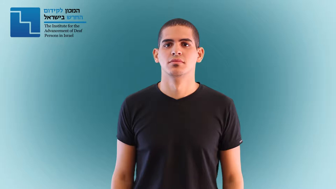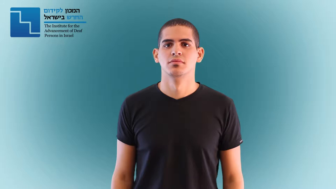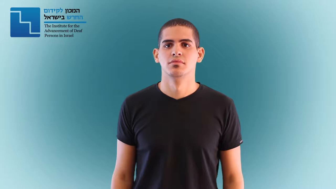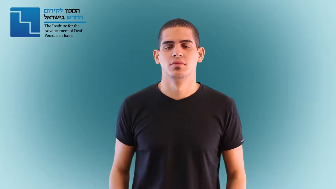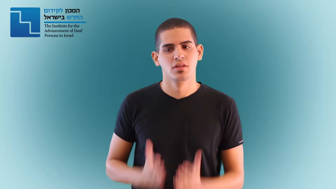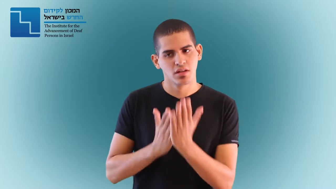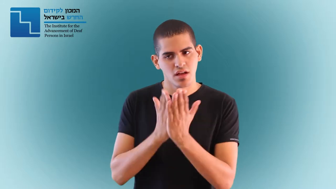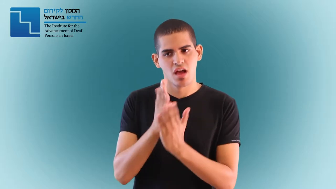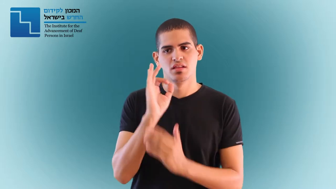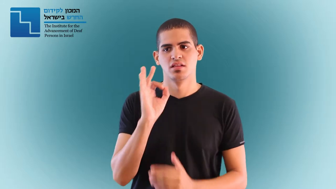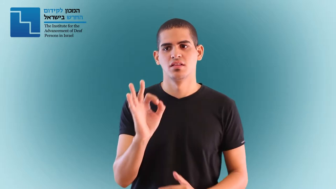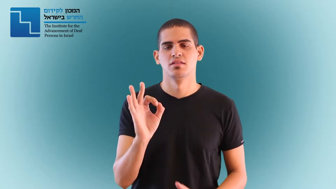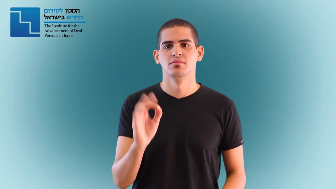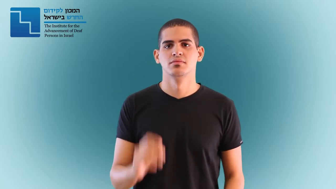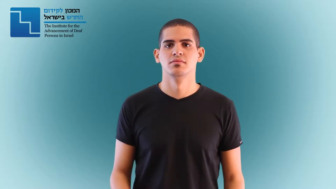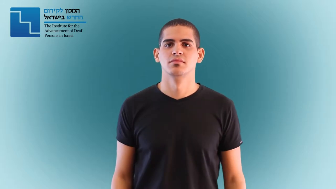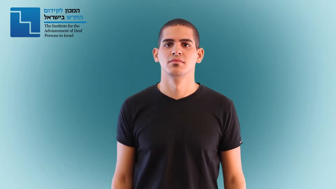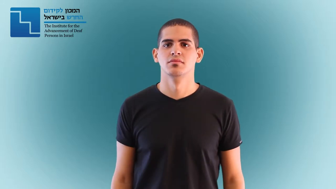כן